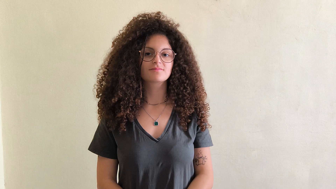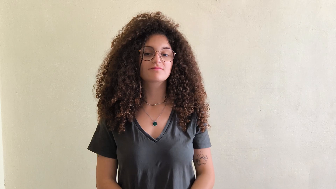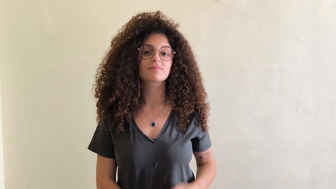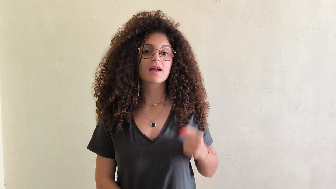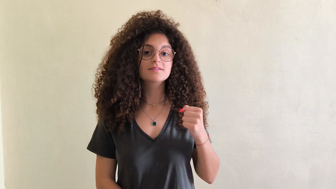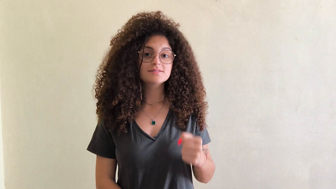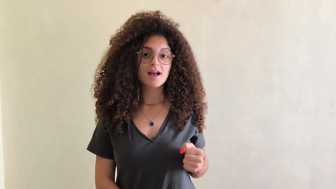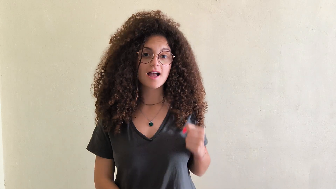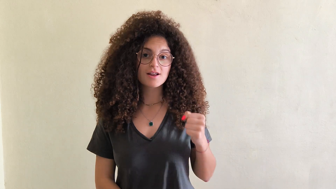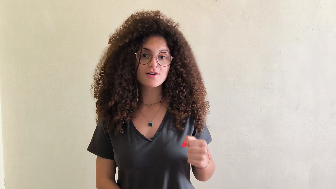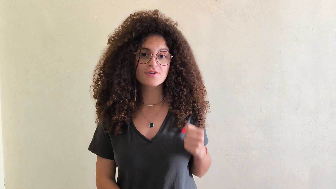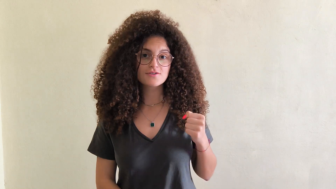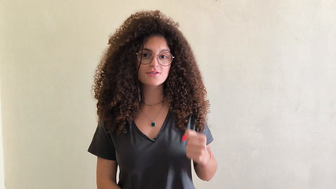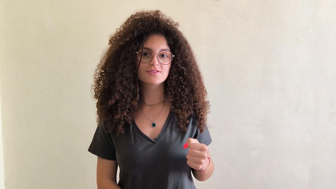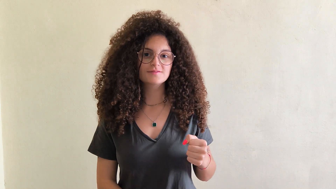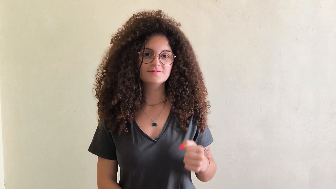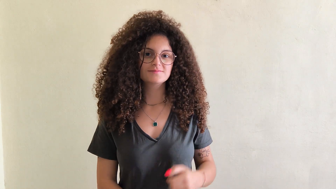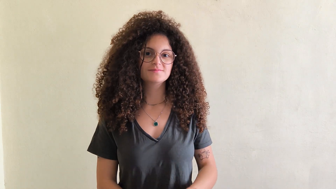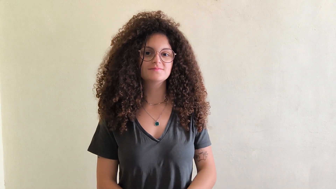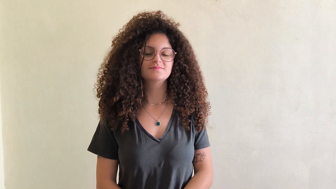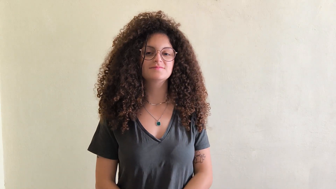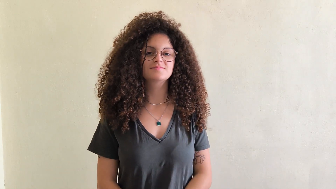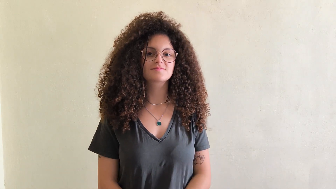Zagarolo